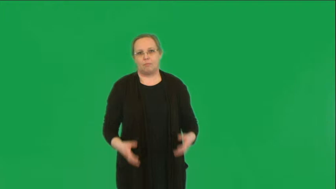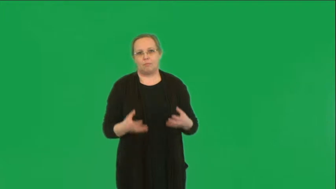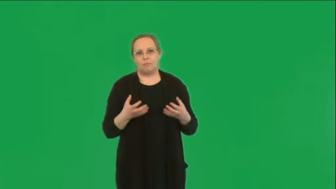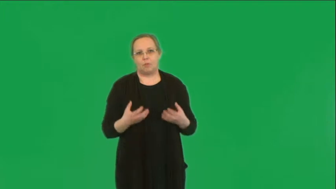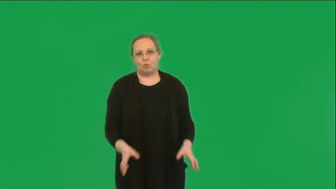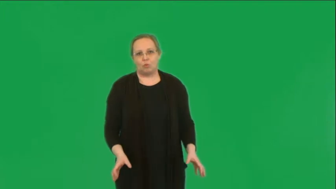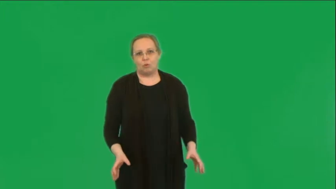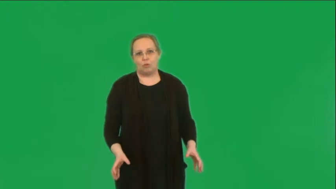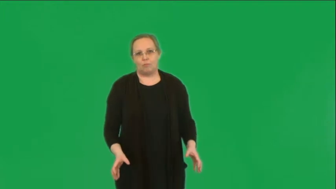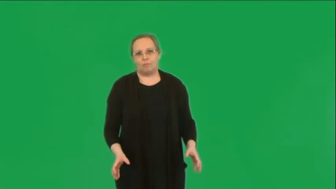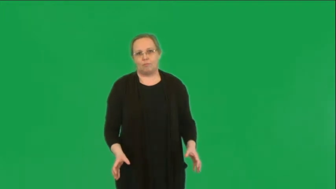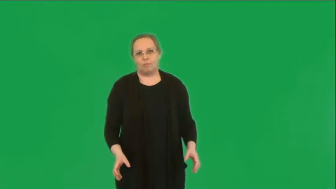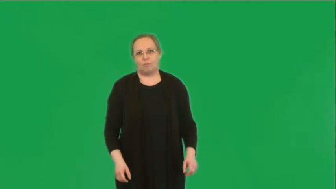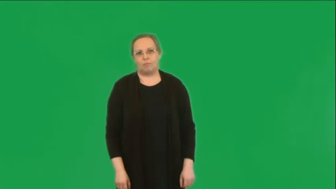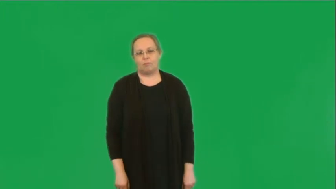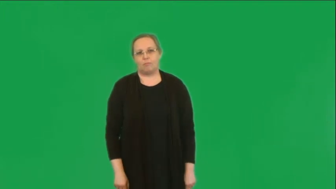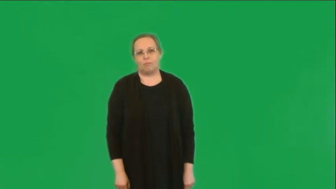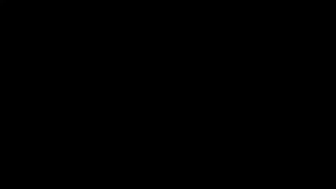zgubić